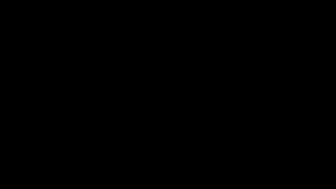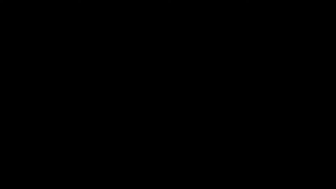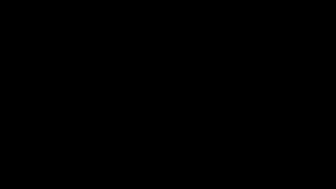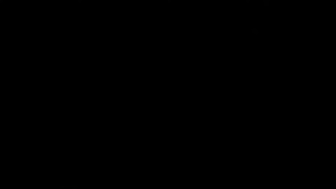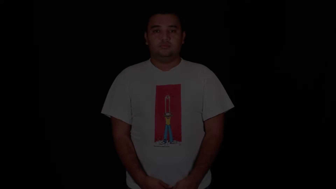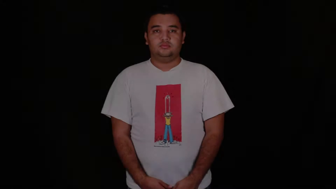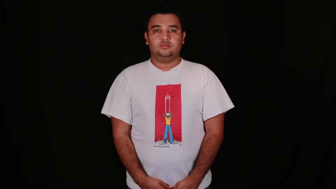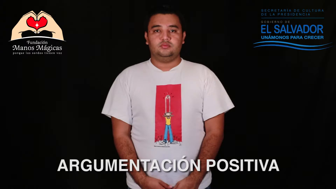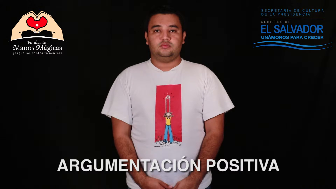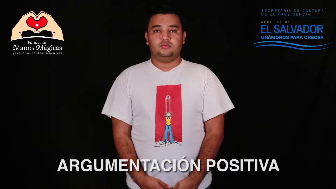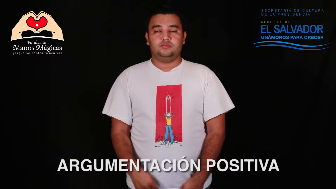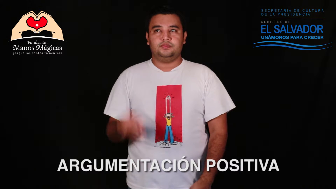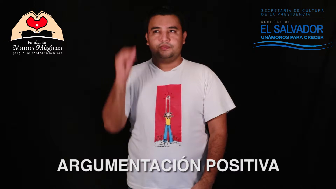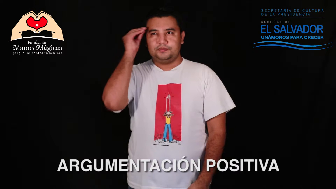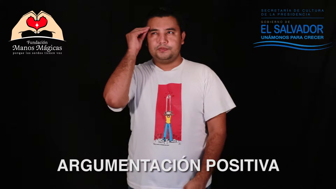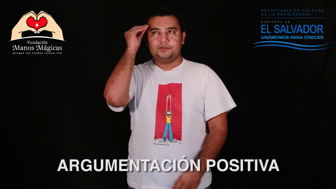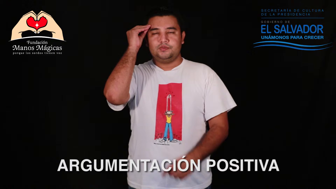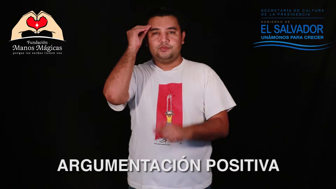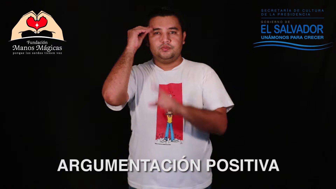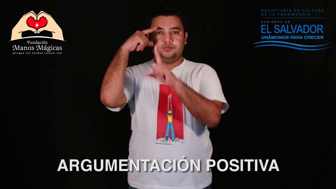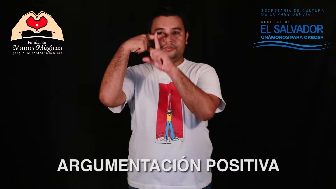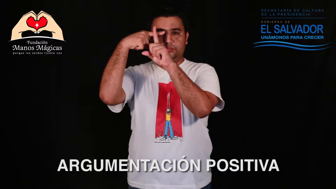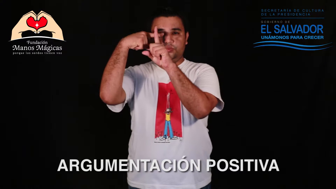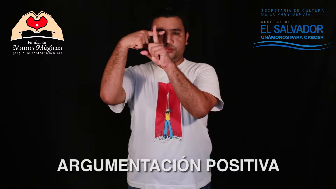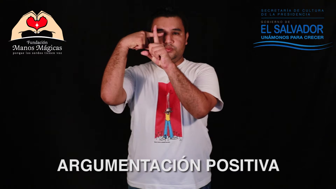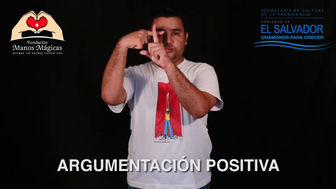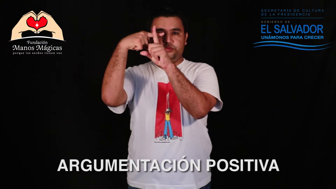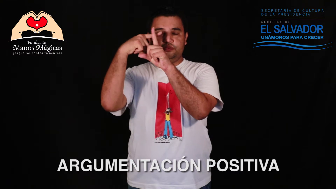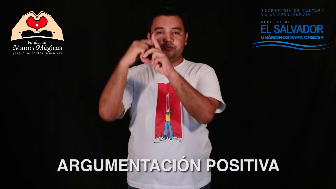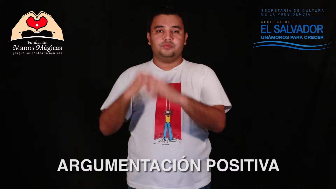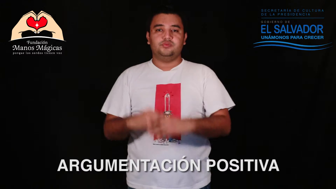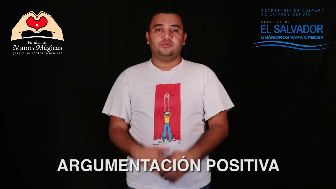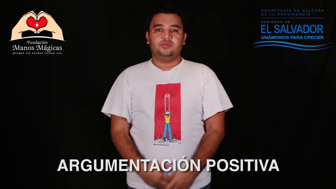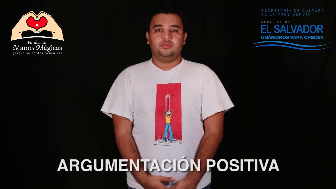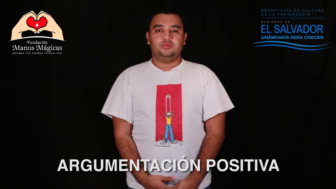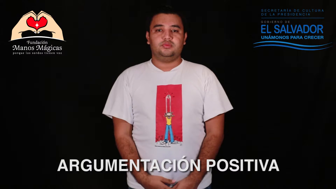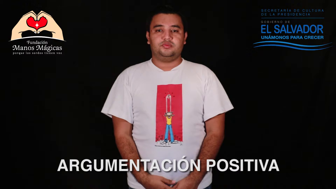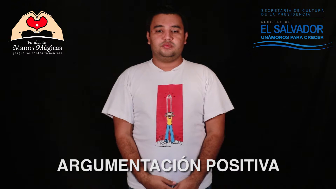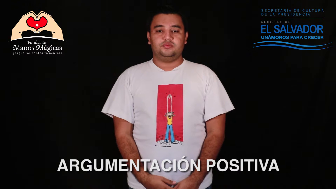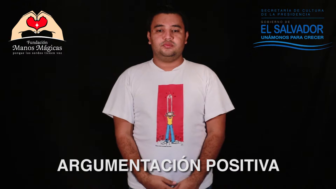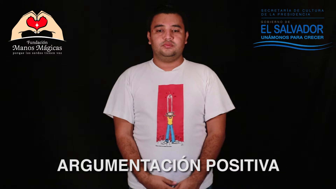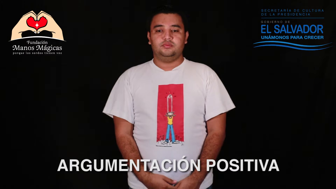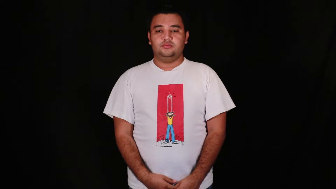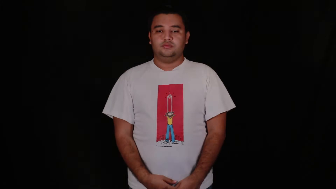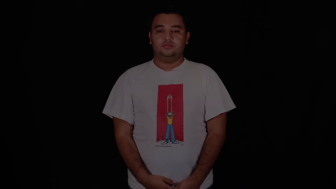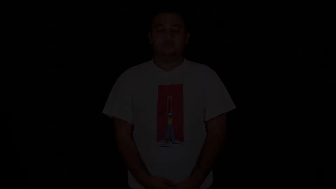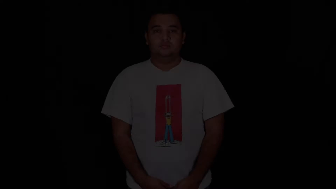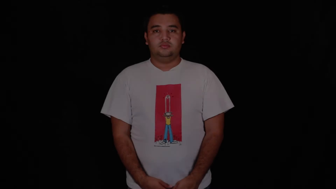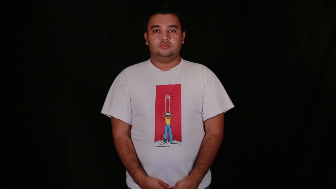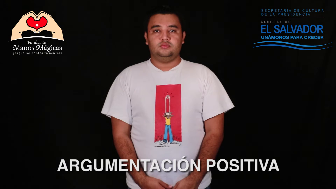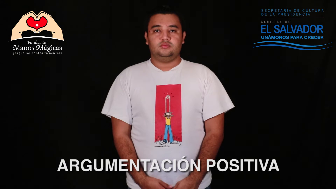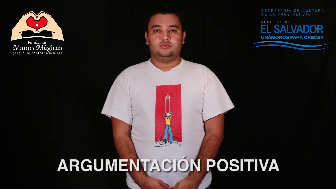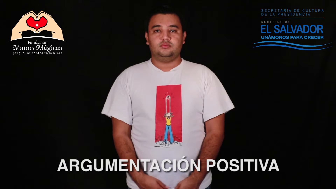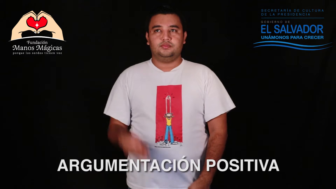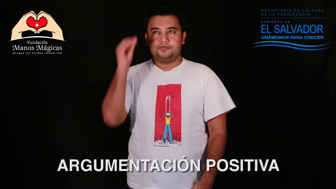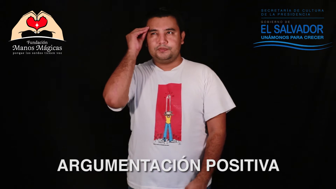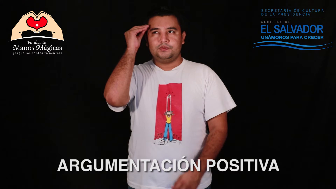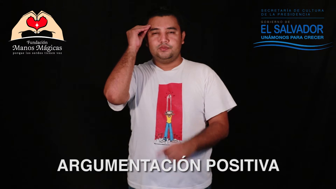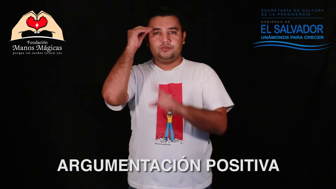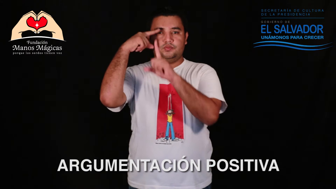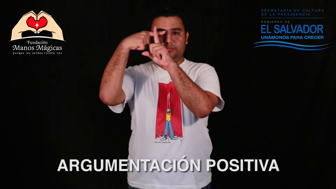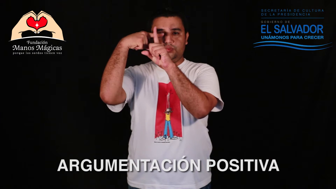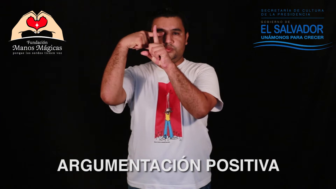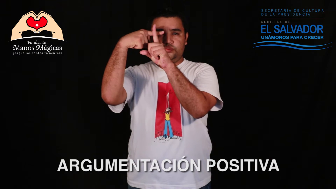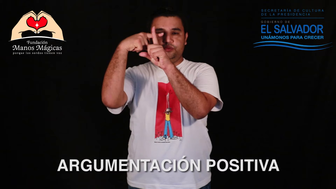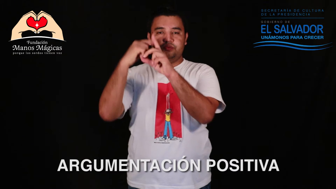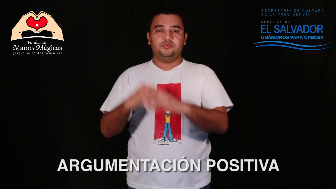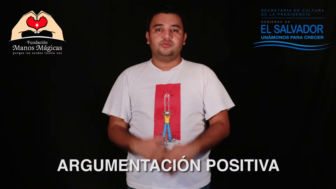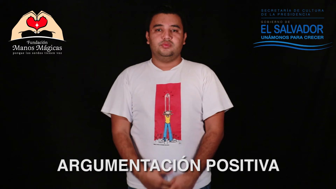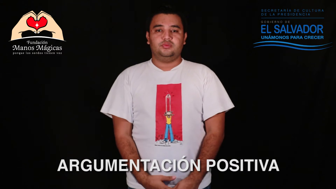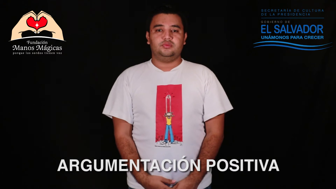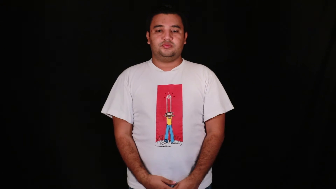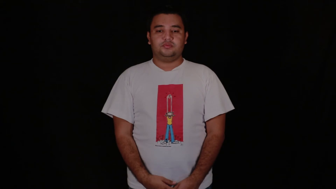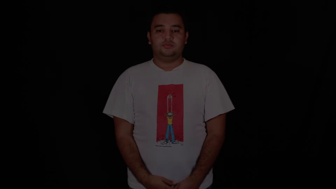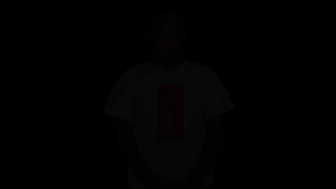Argumentacion Positiva